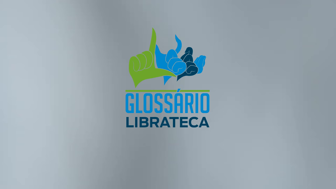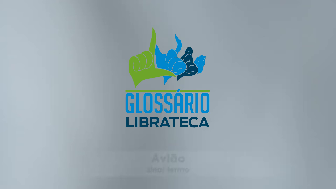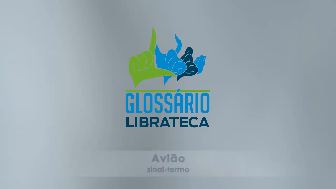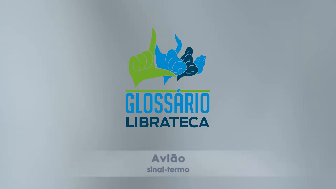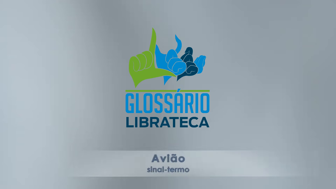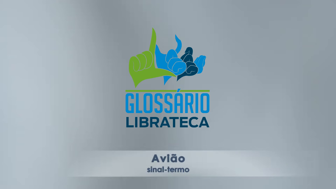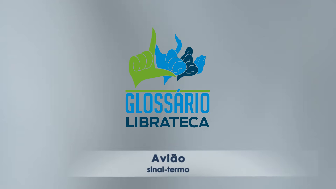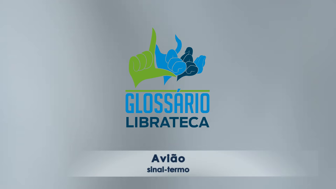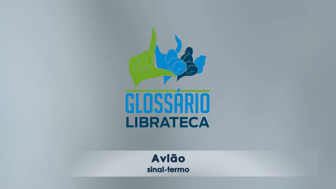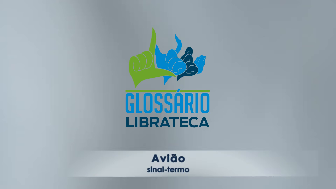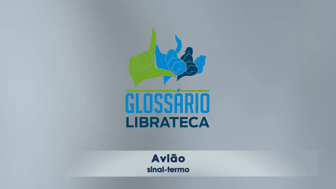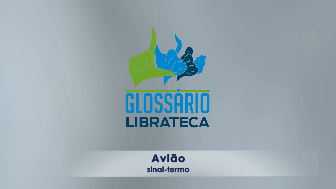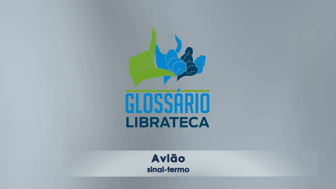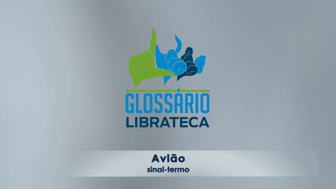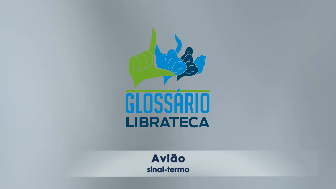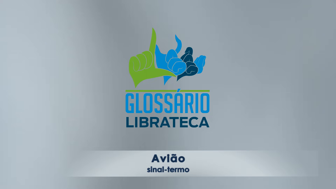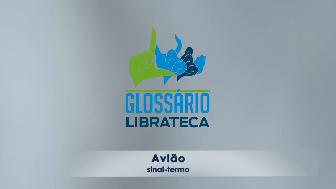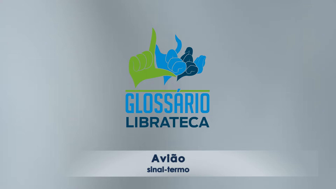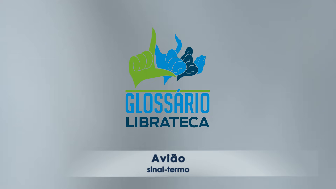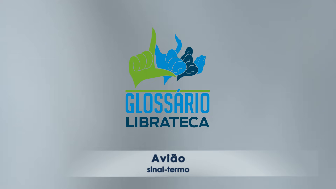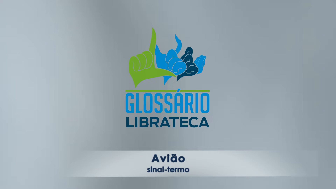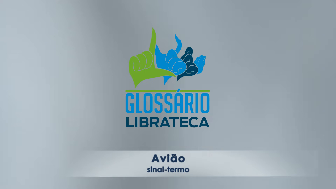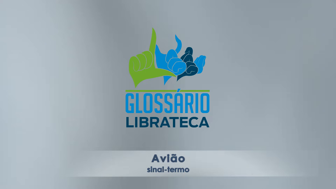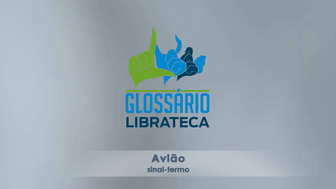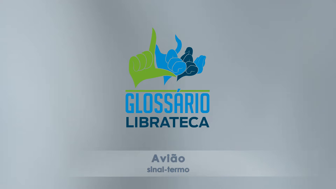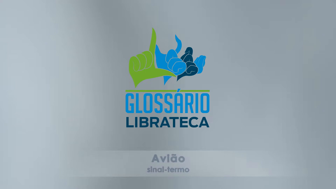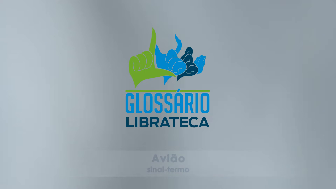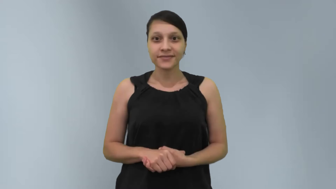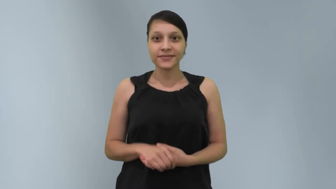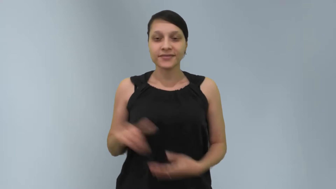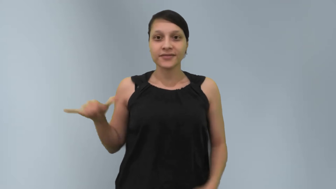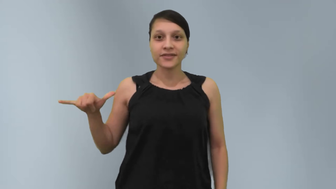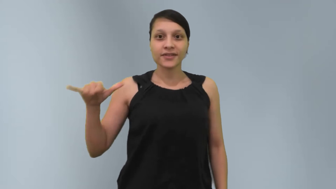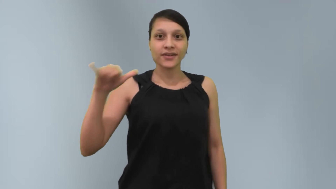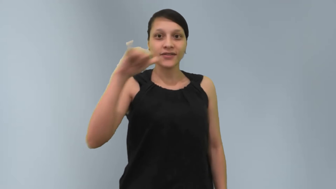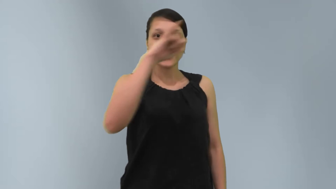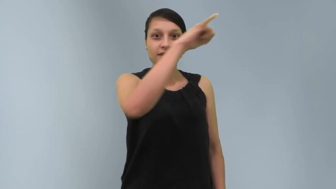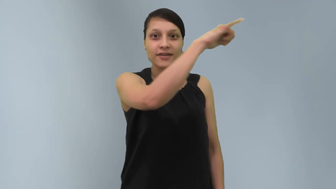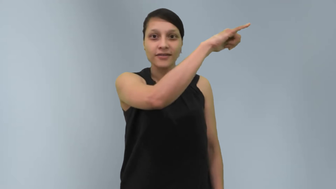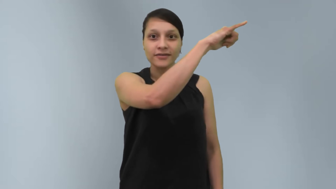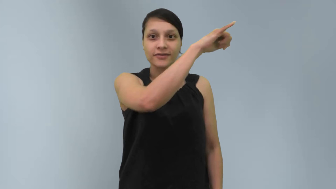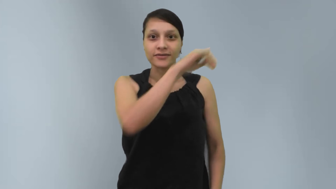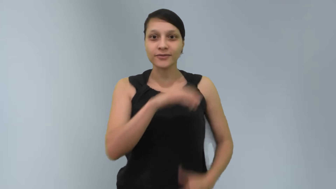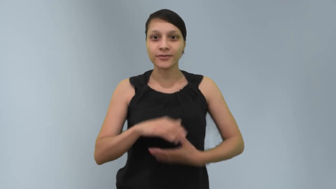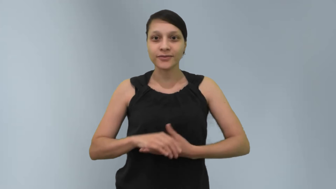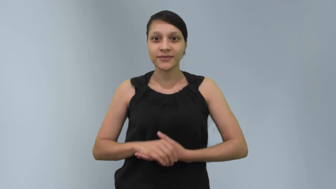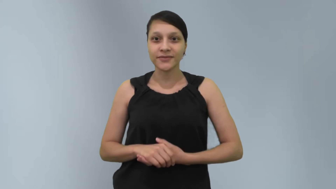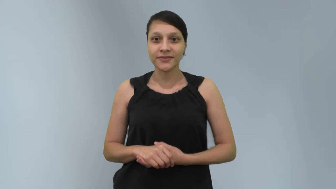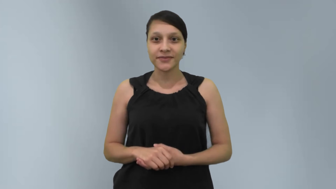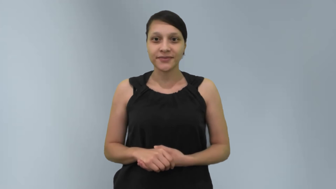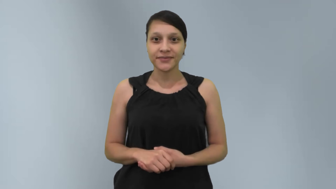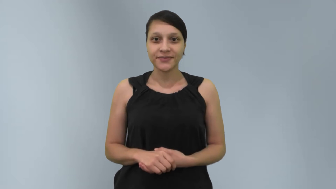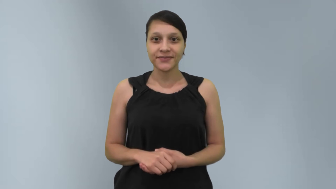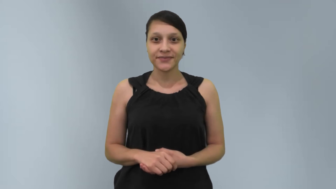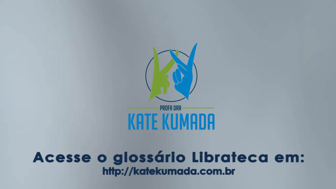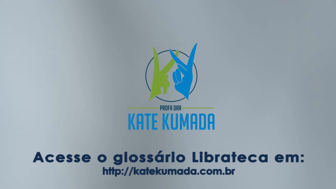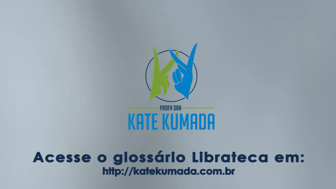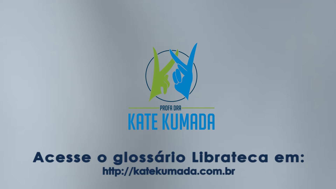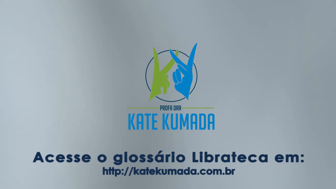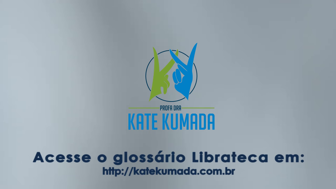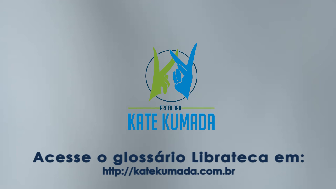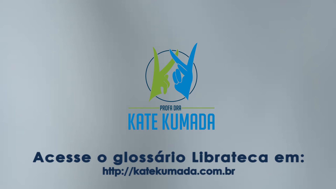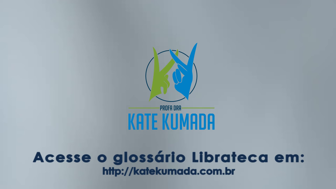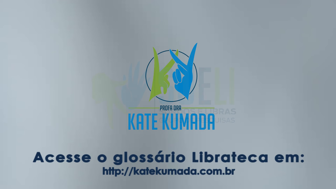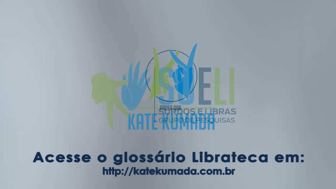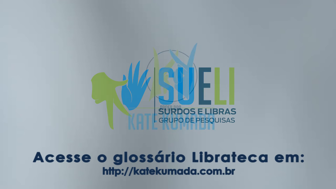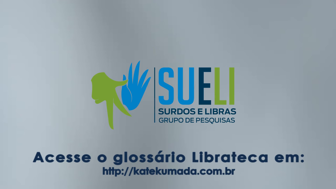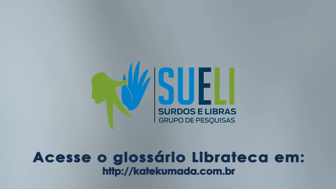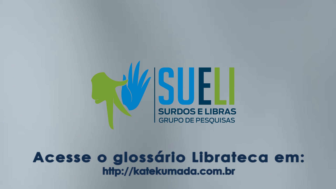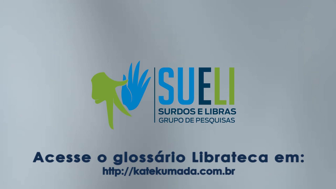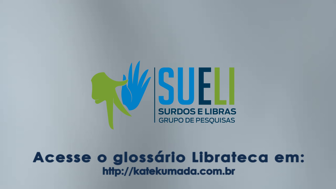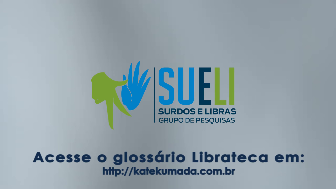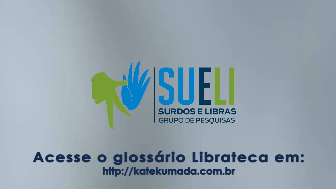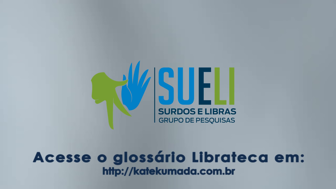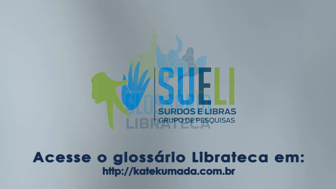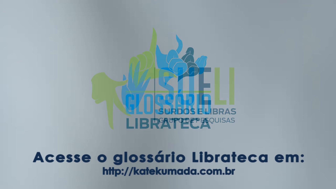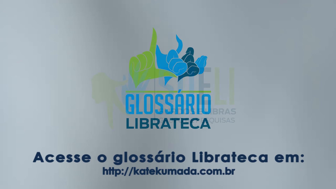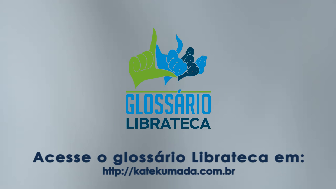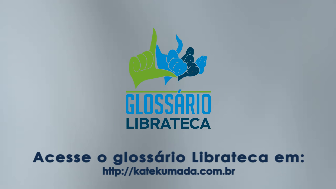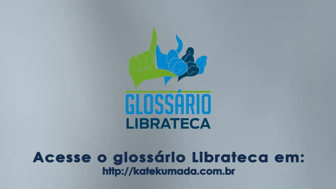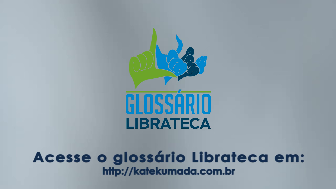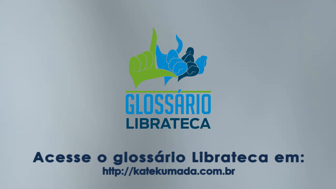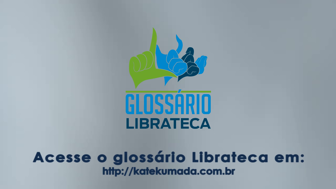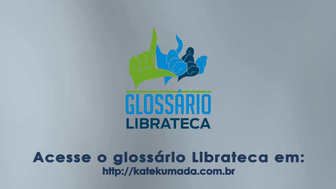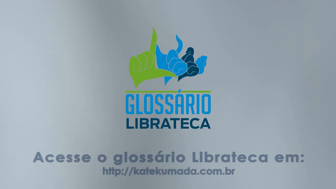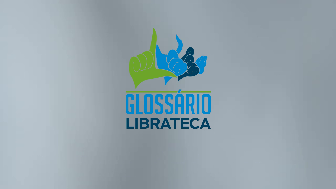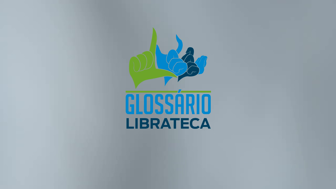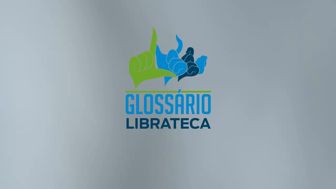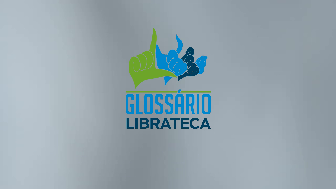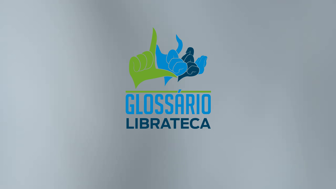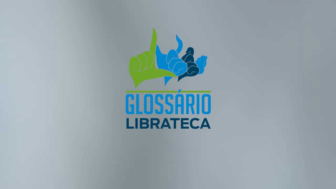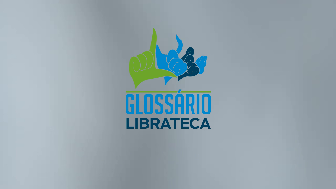Avião